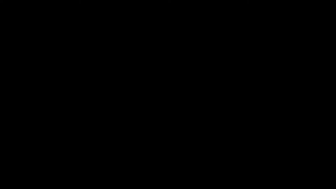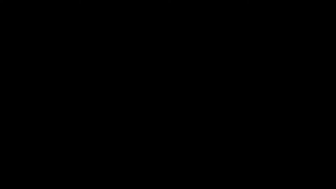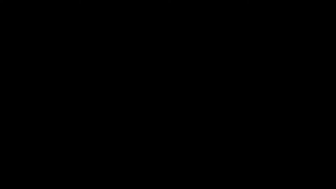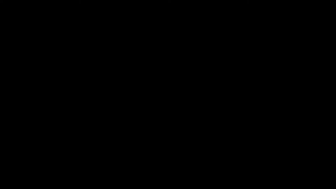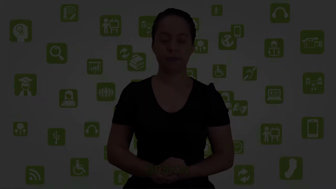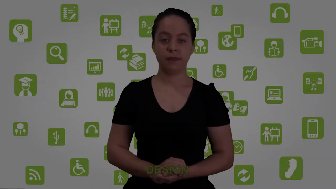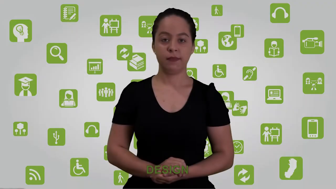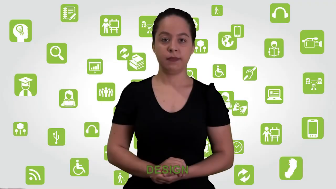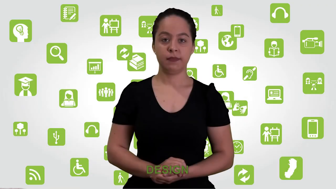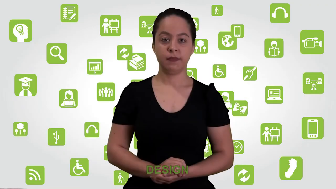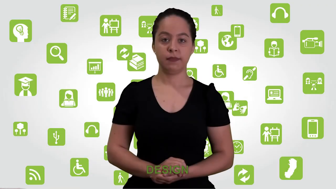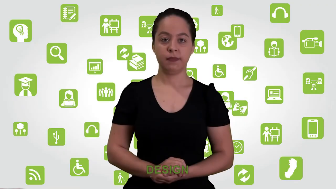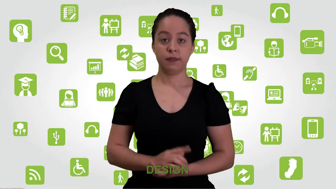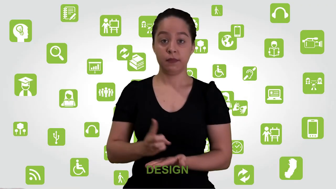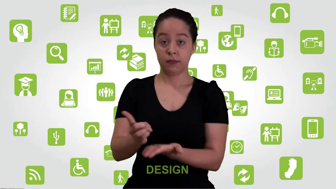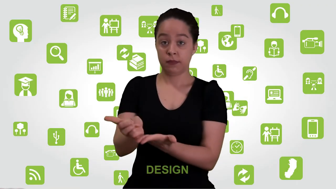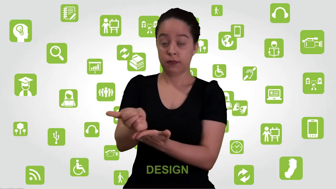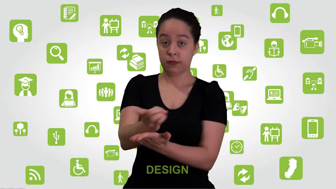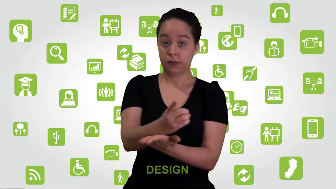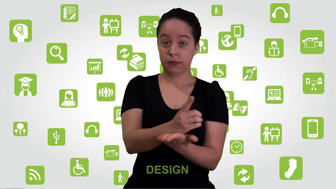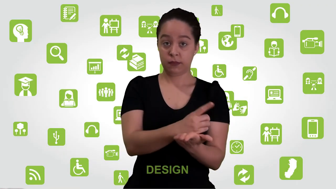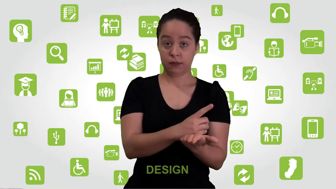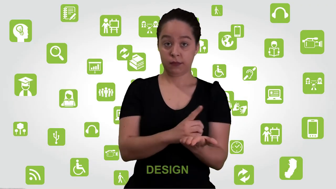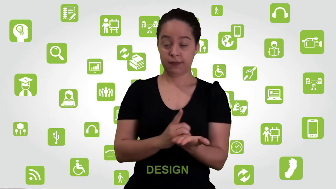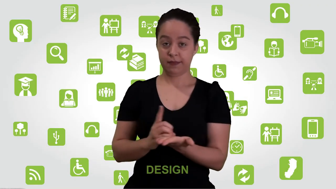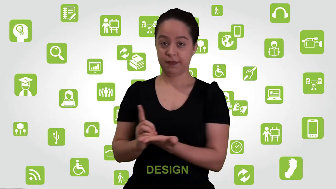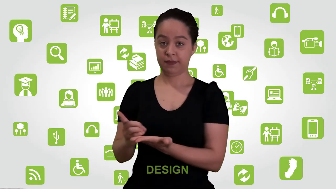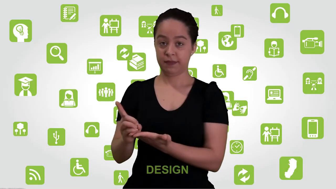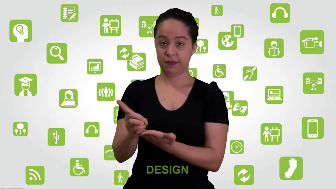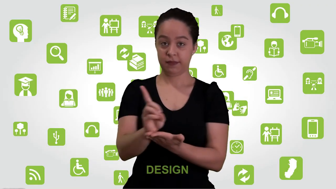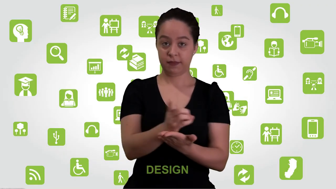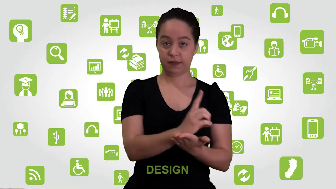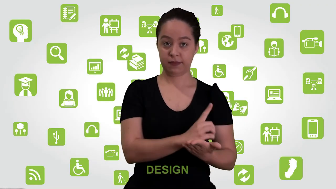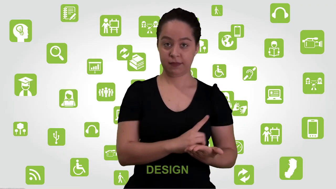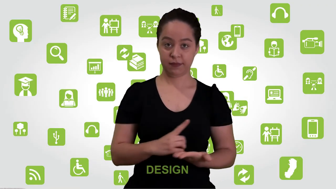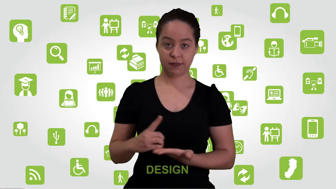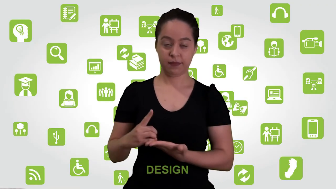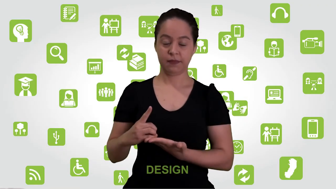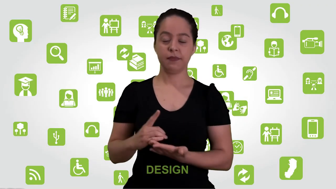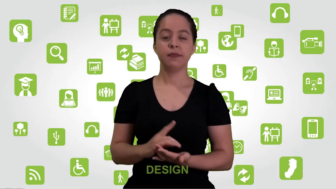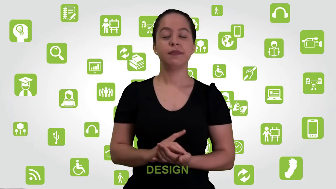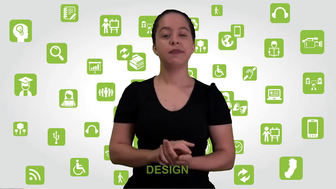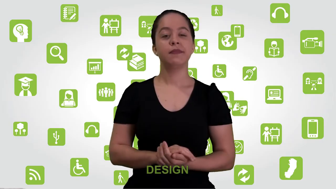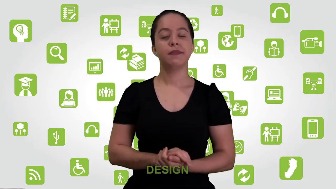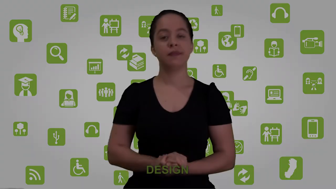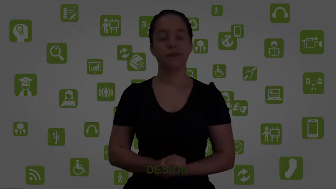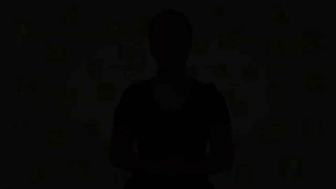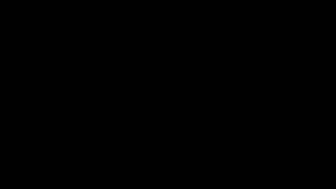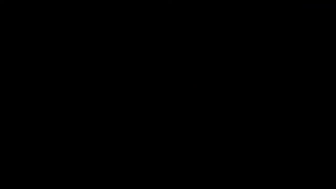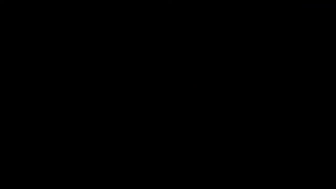Design